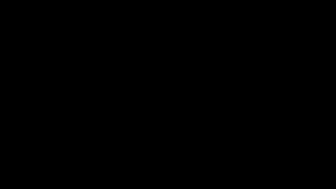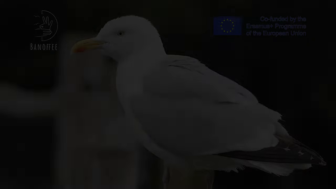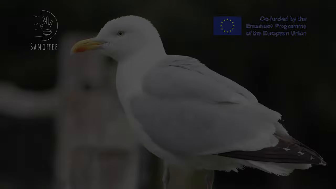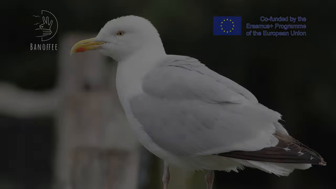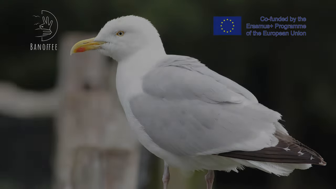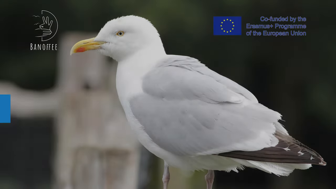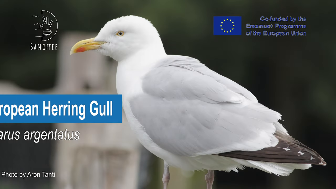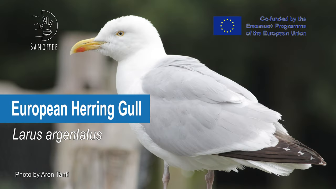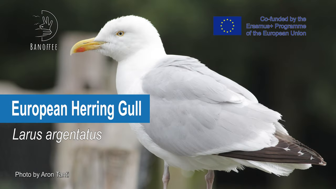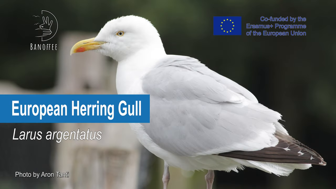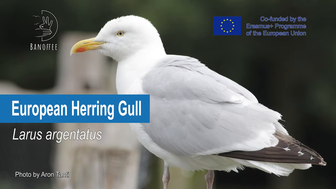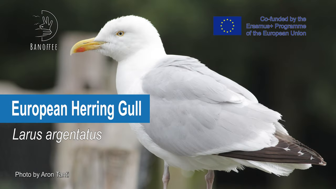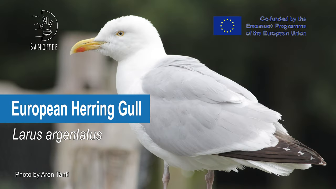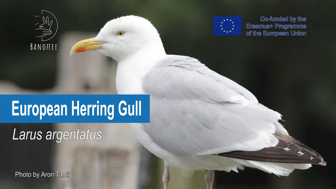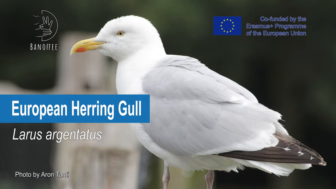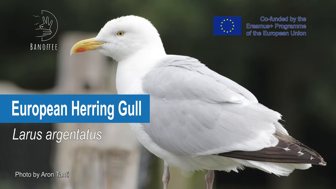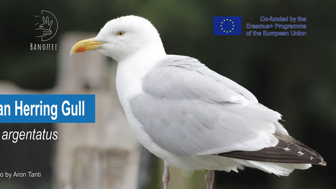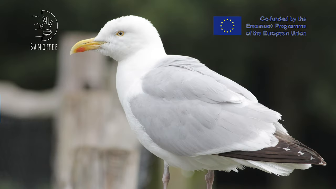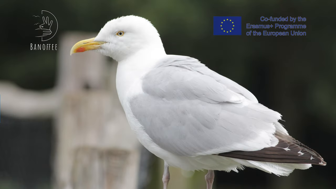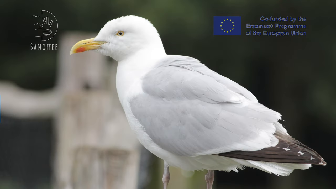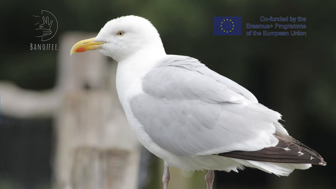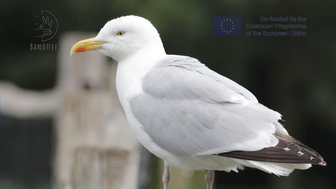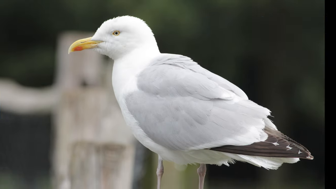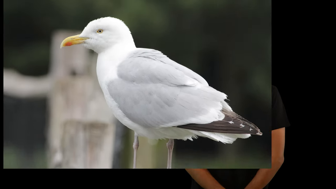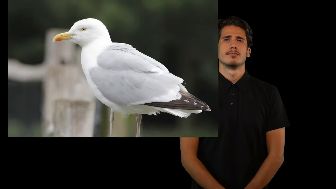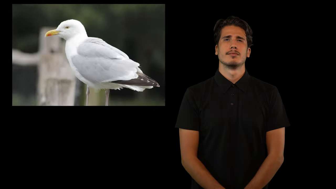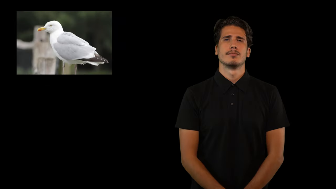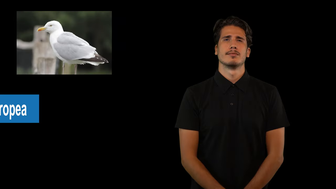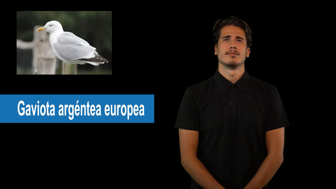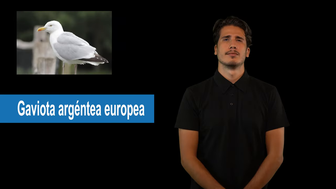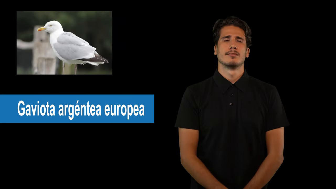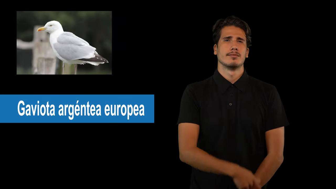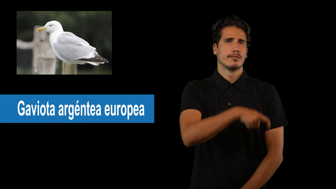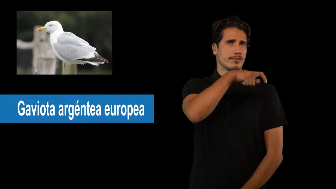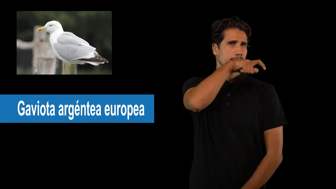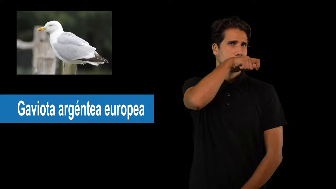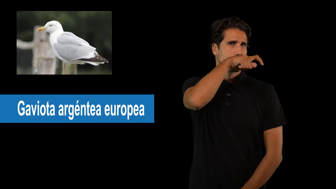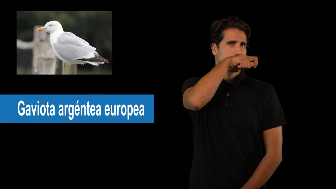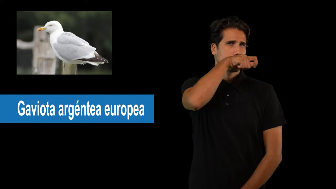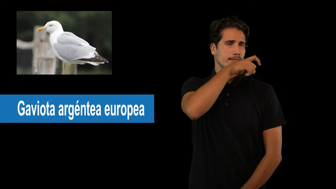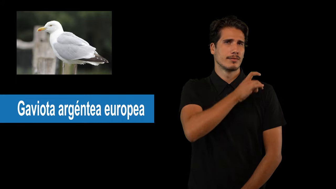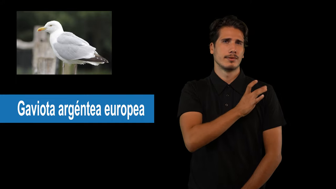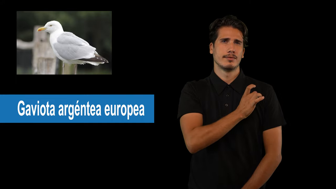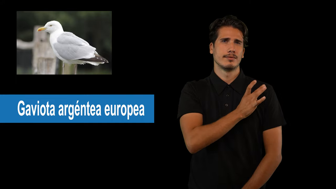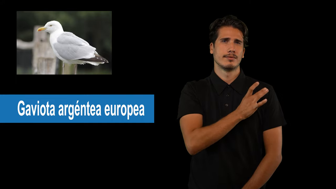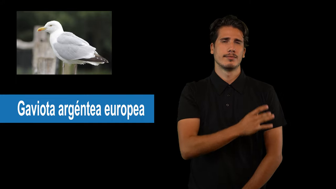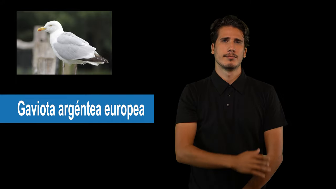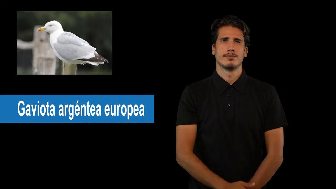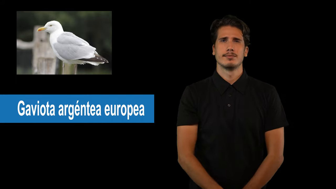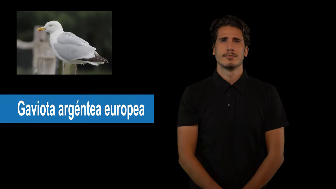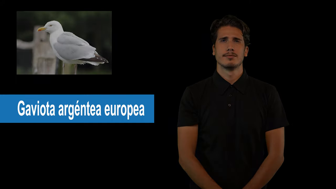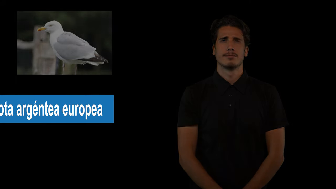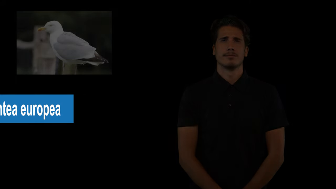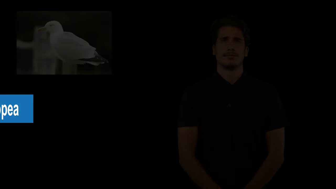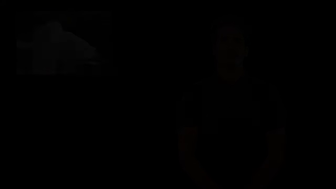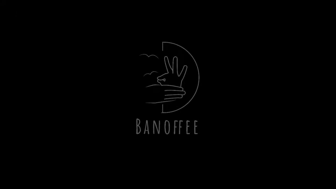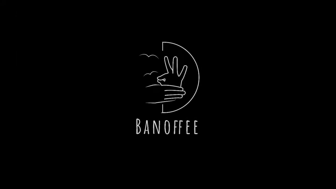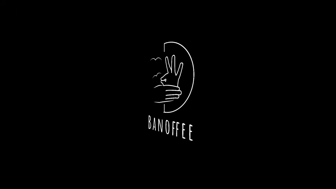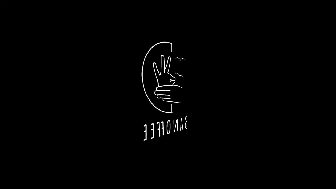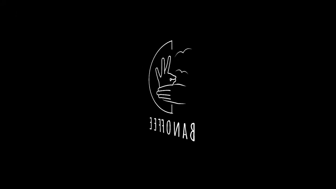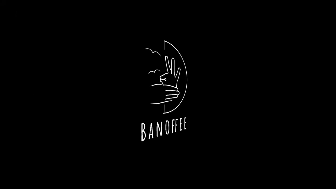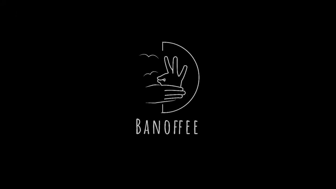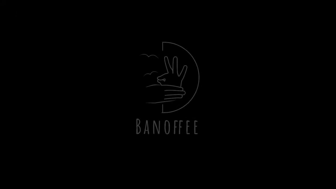Gaviota argéntea europea